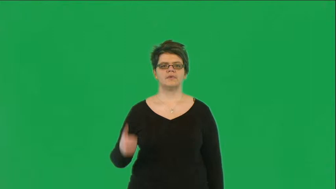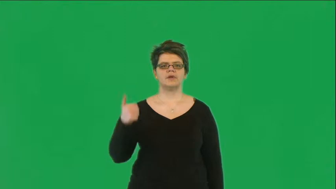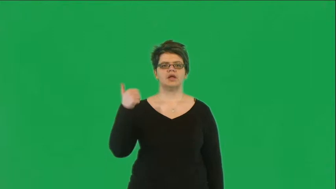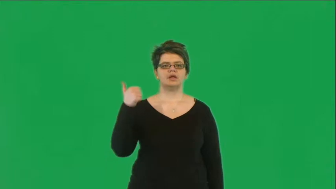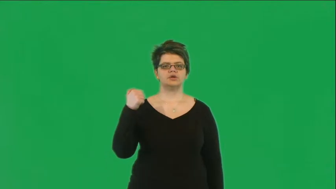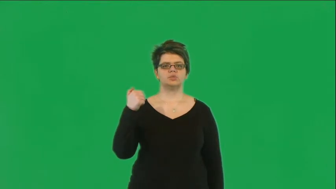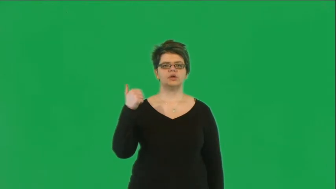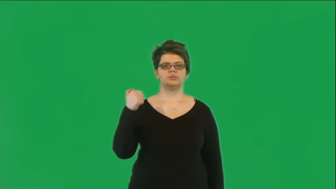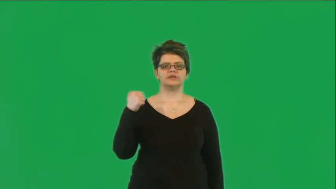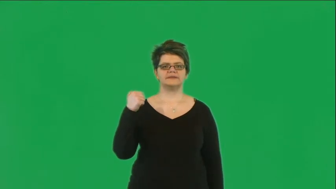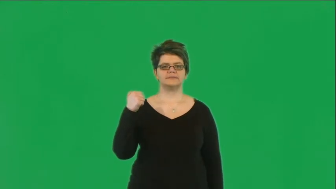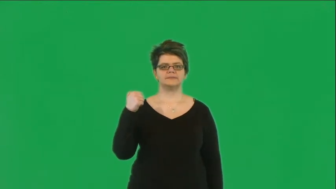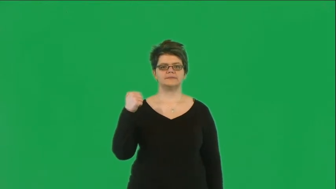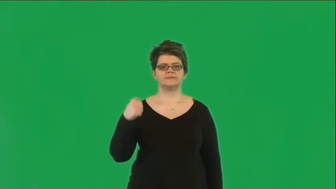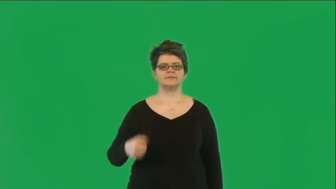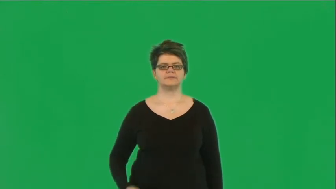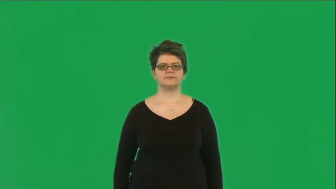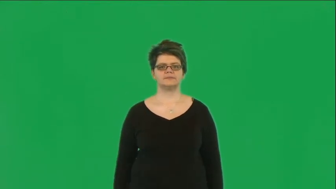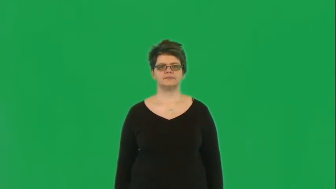długopis